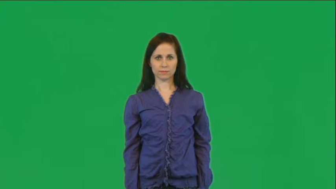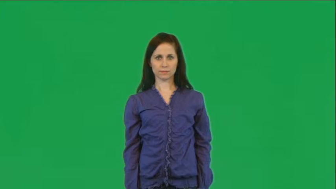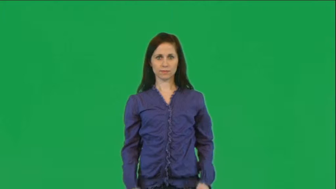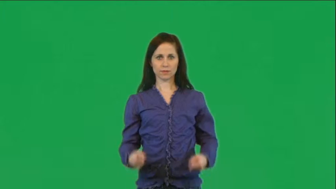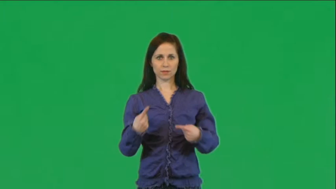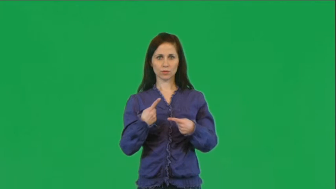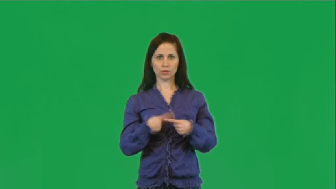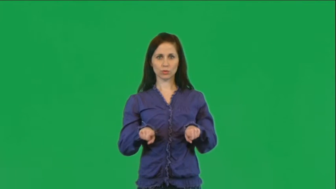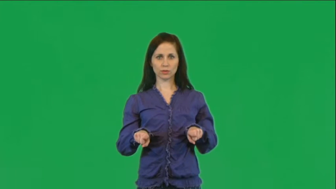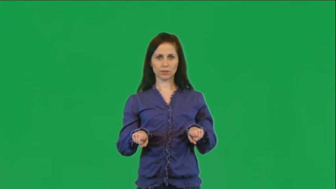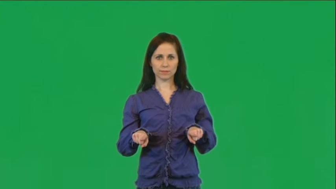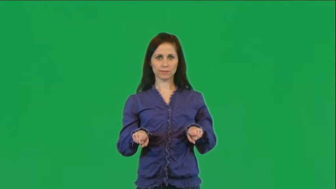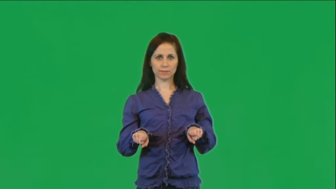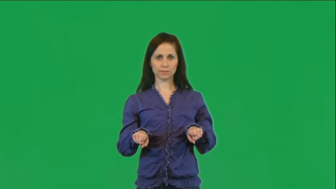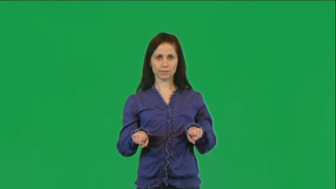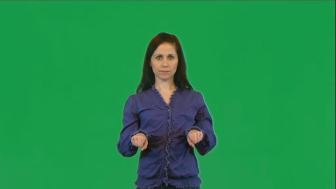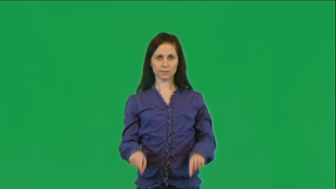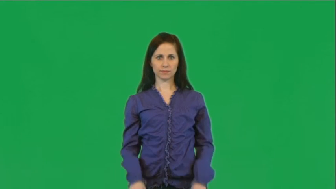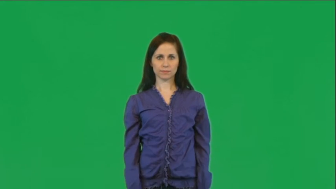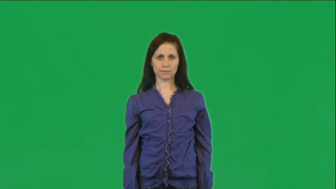krótki